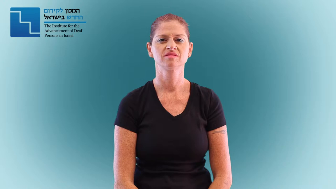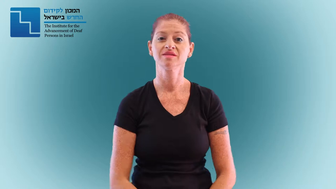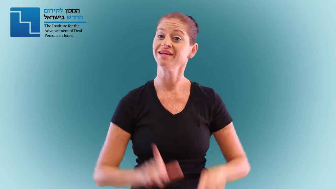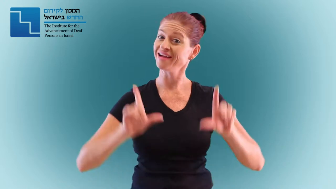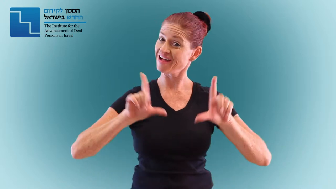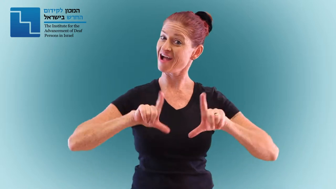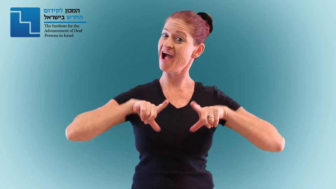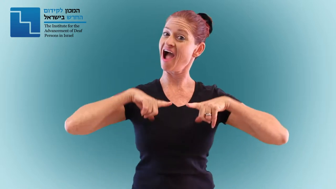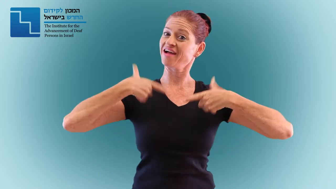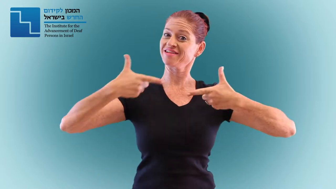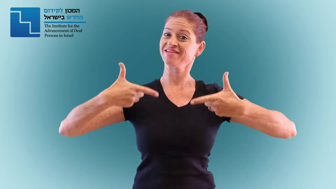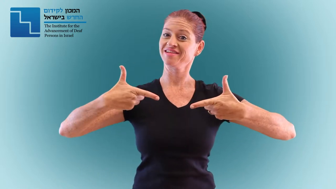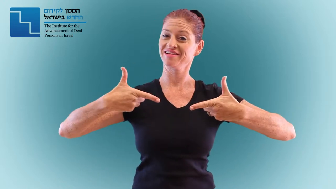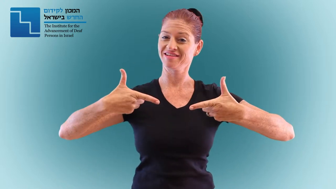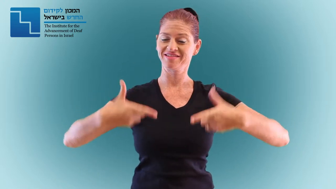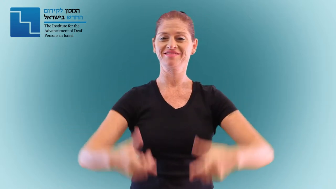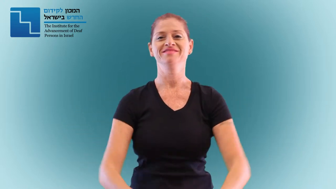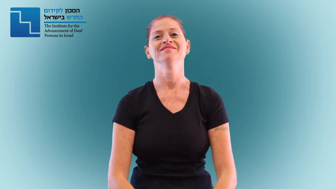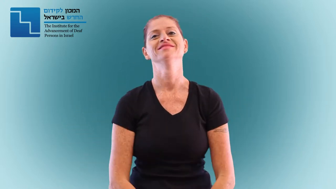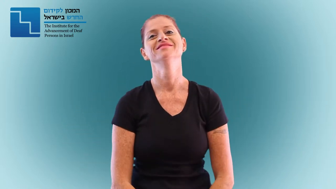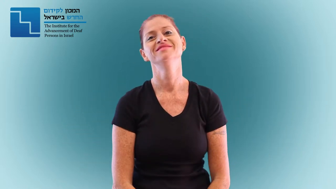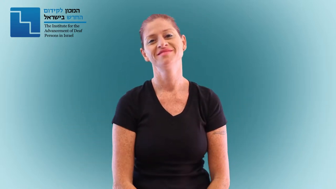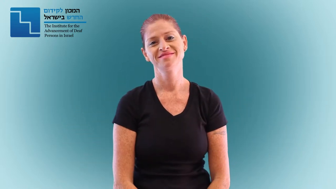חי